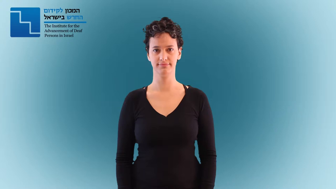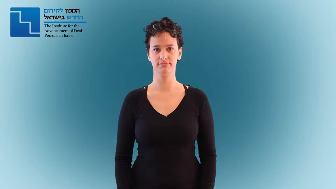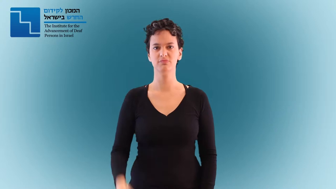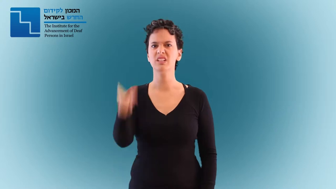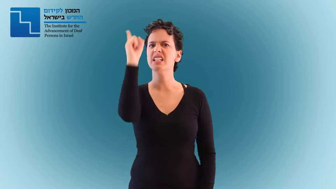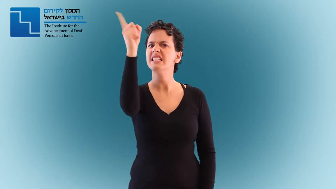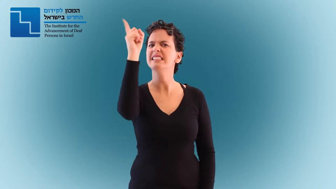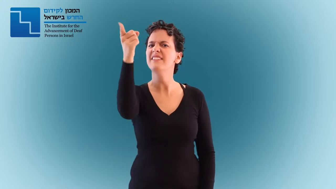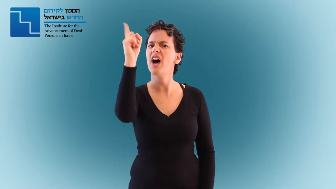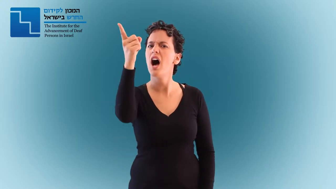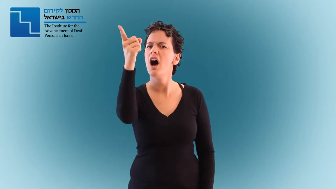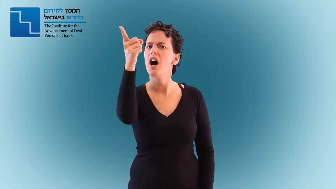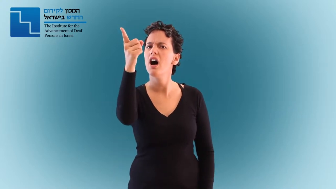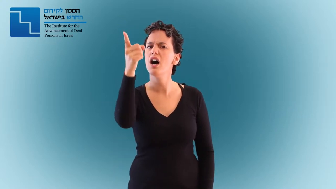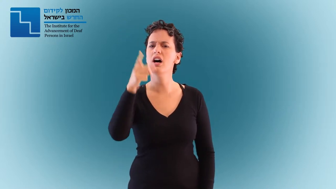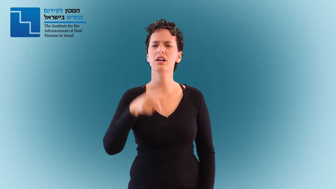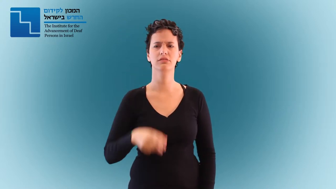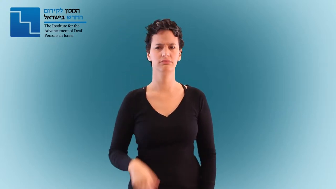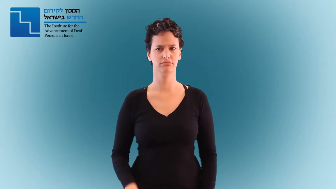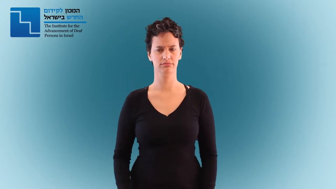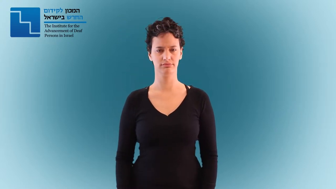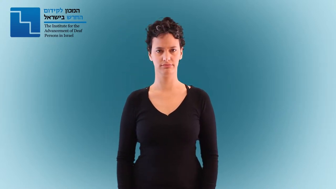נזיפה